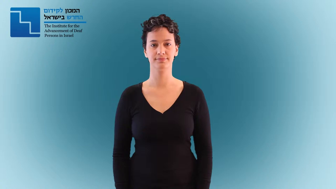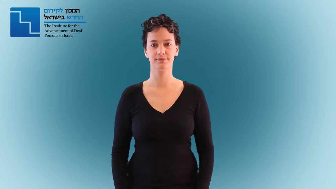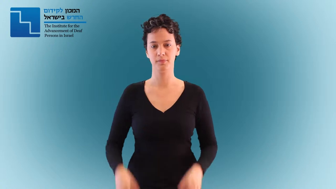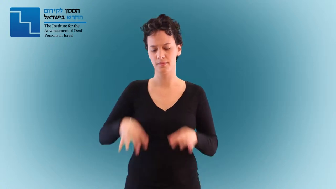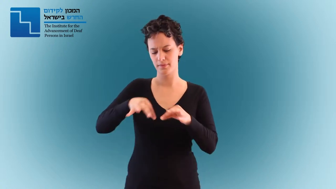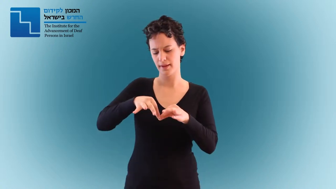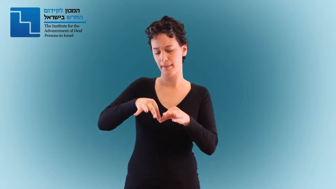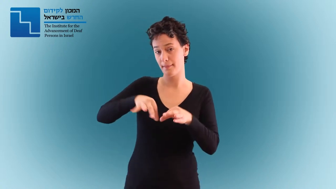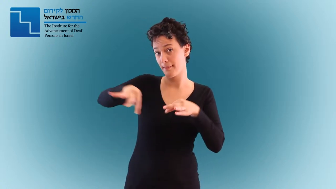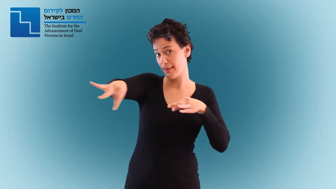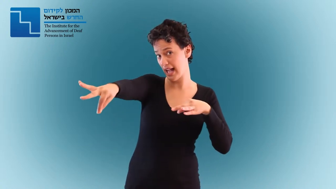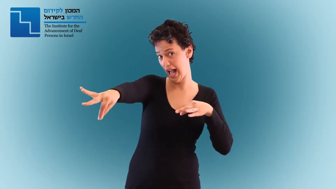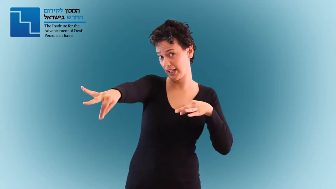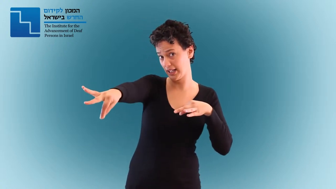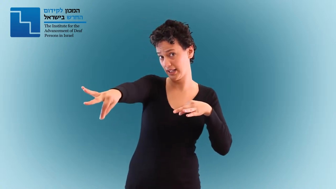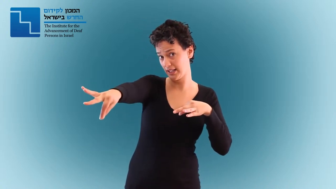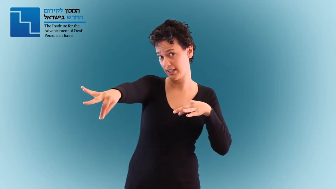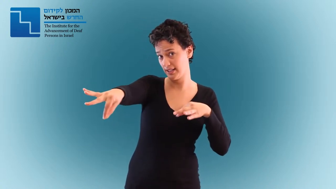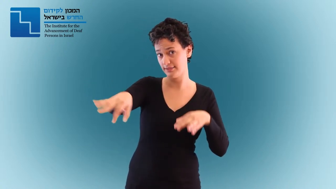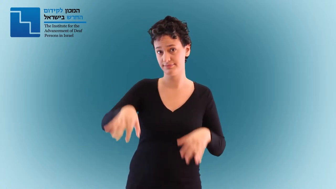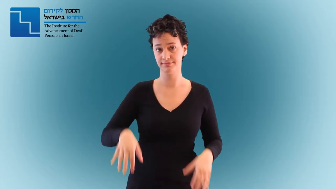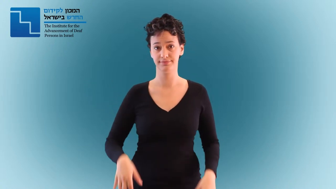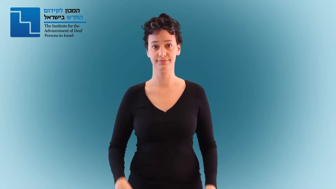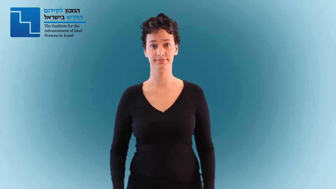מרחק